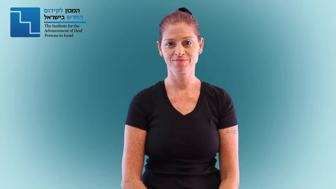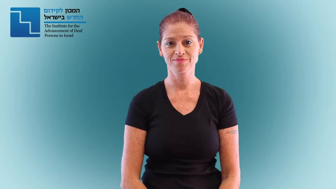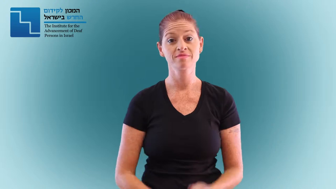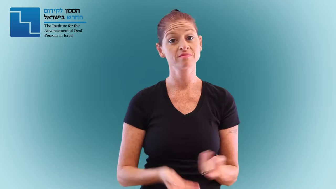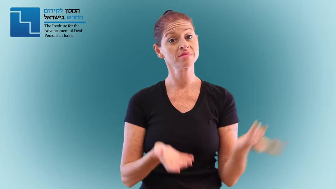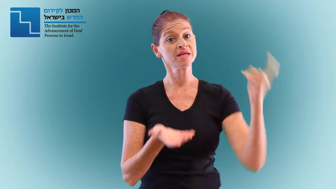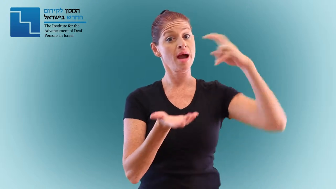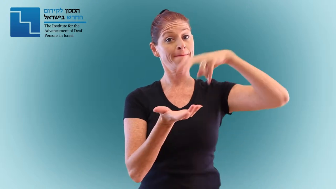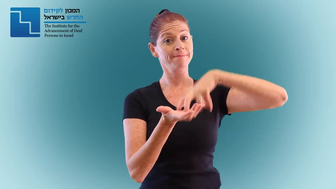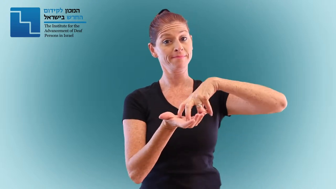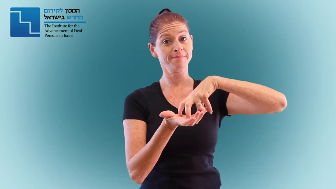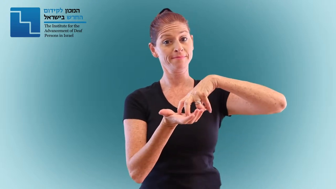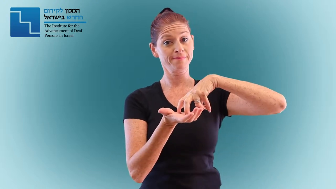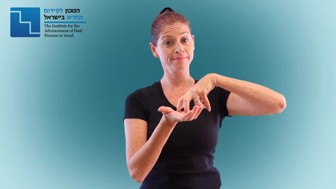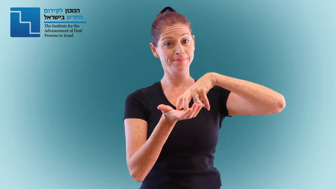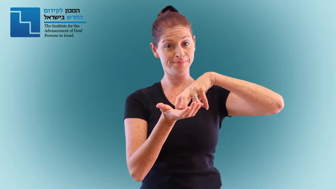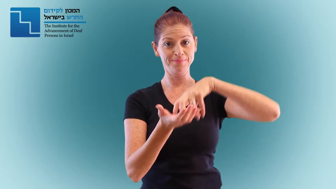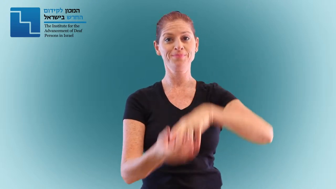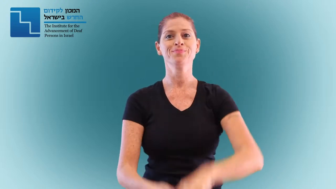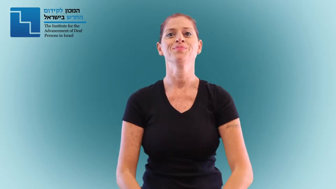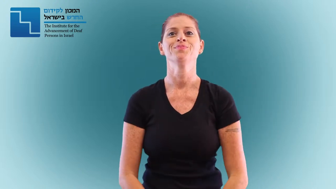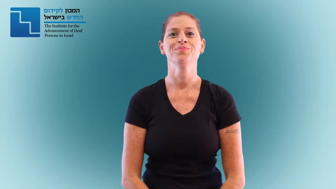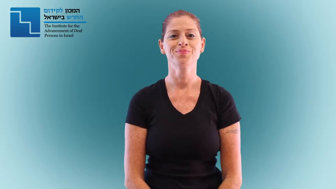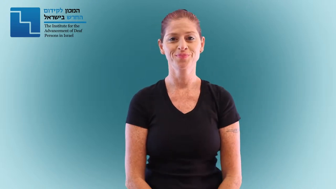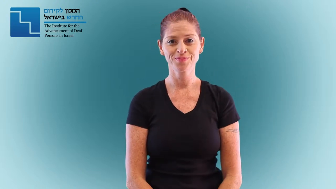לקום